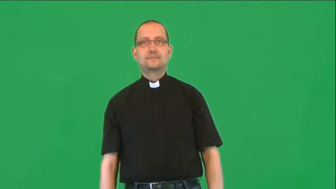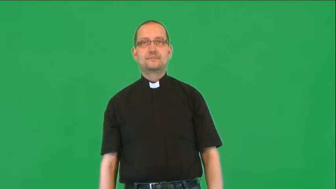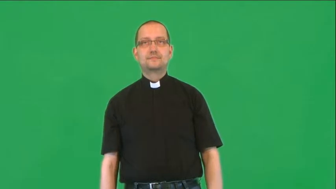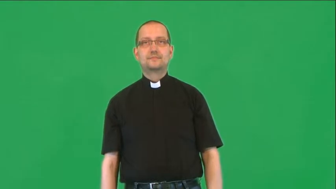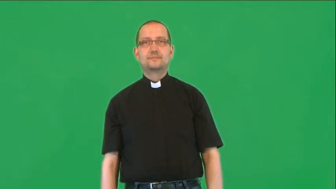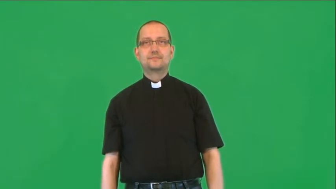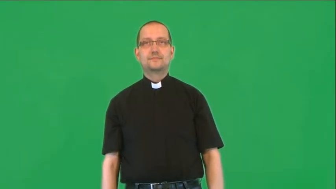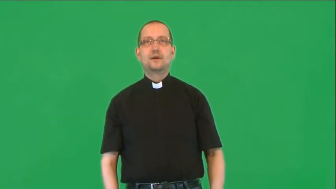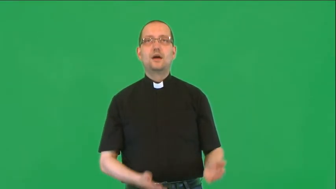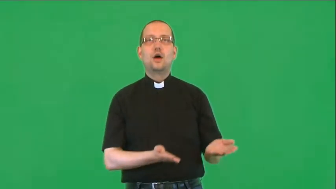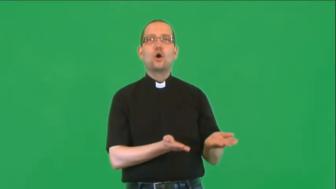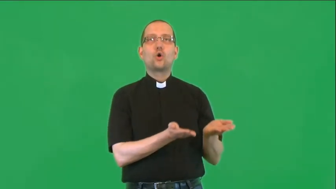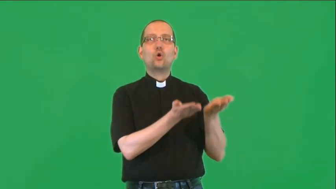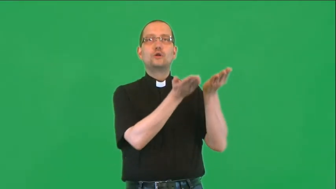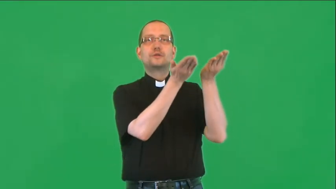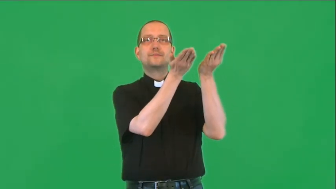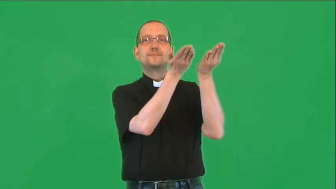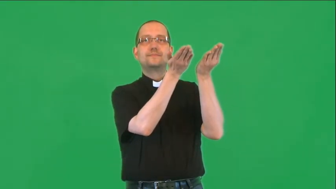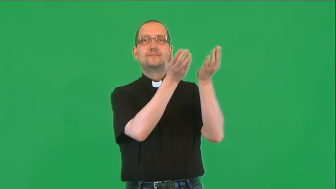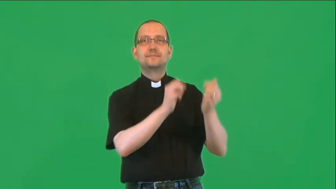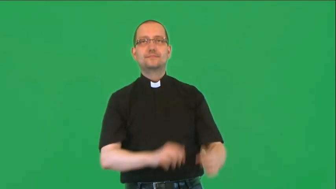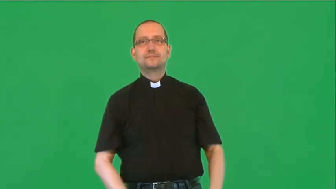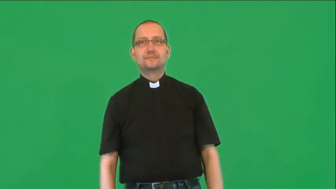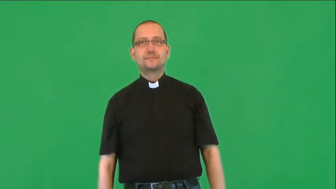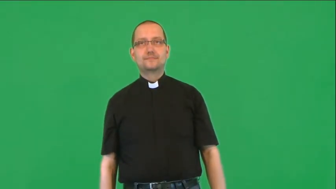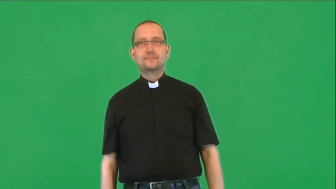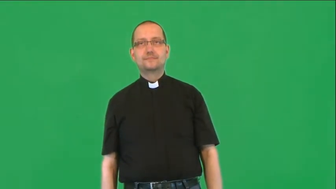kult